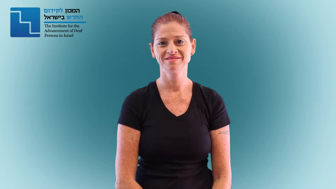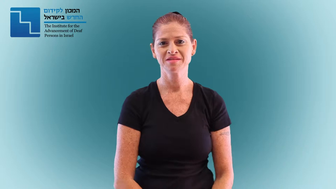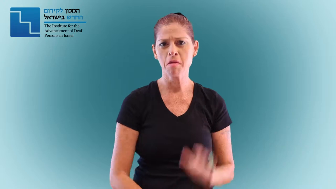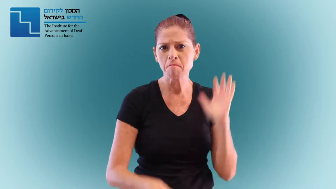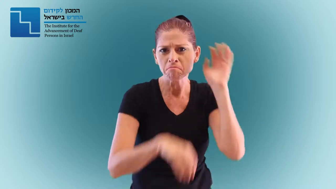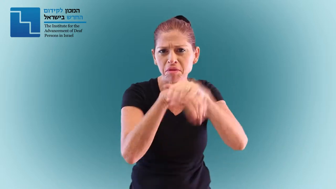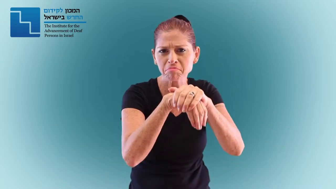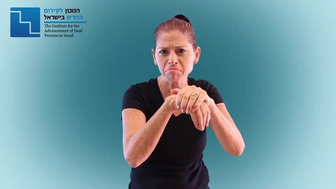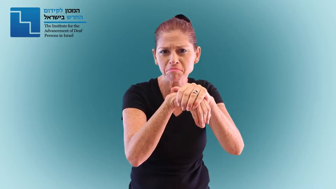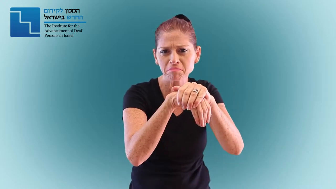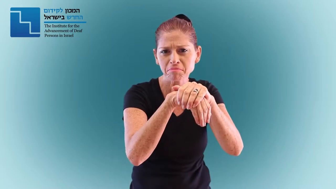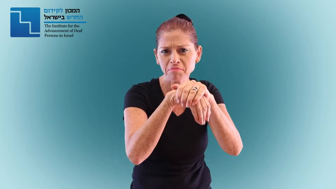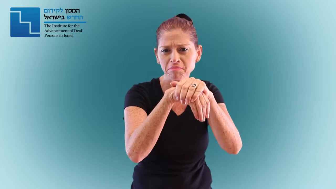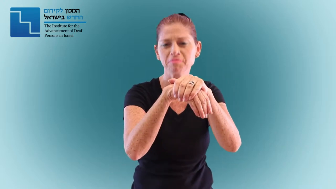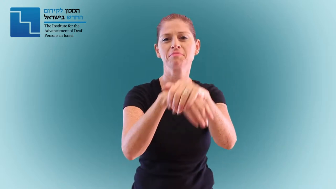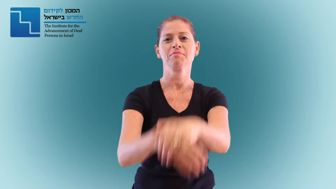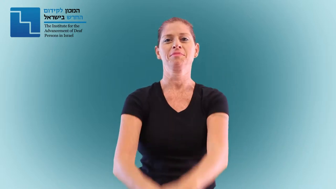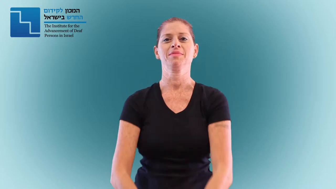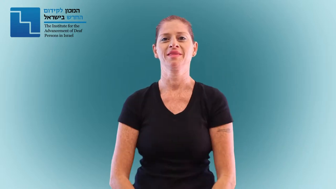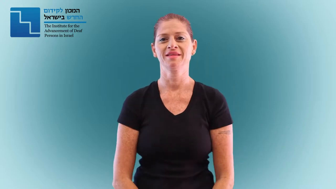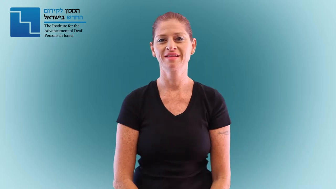לתפוס בשעת מעשה